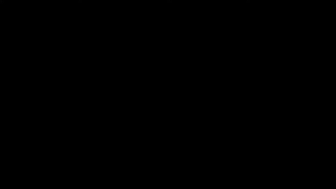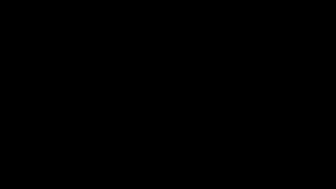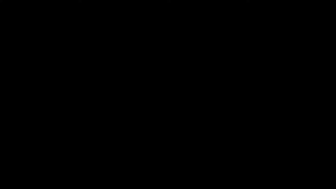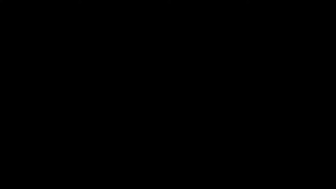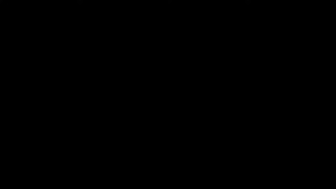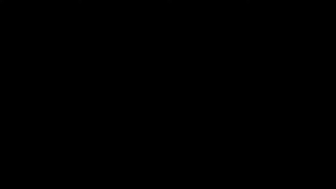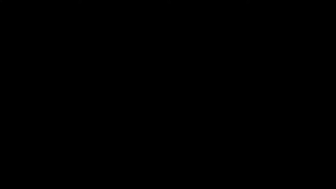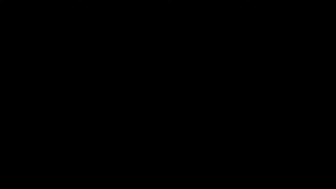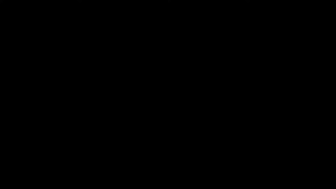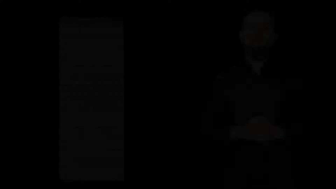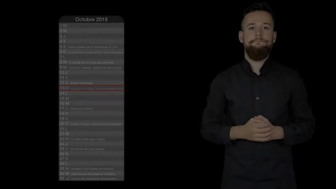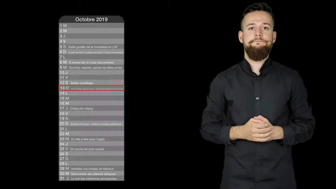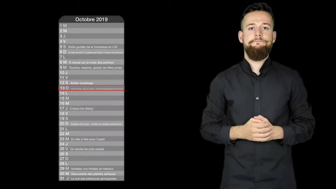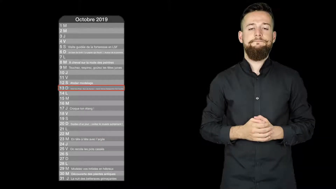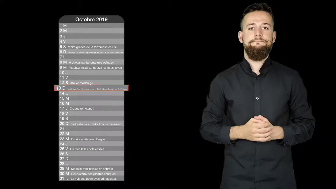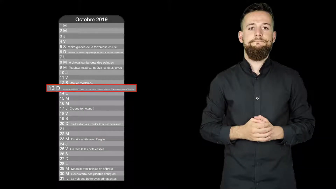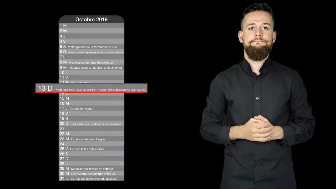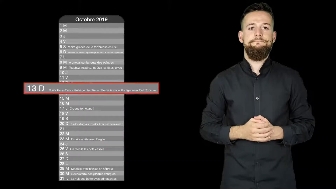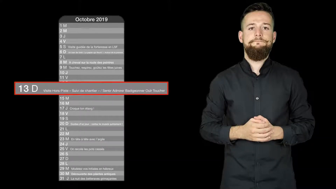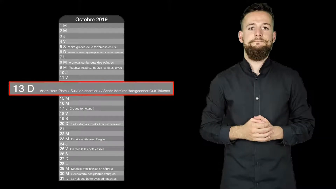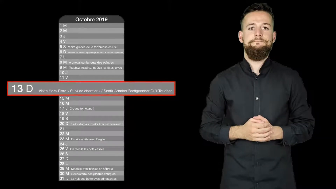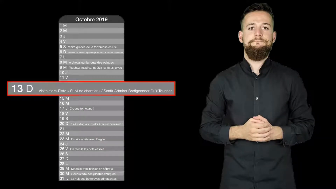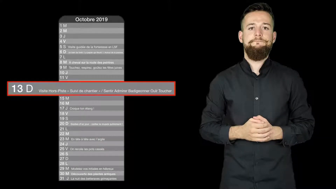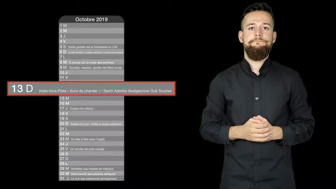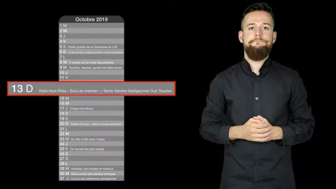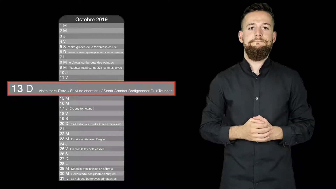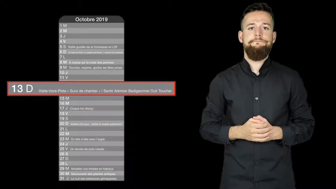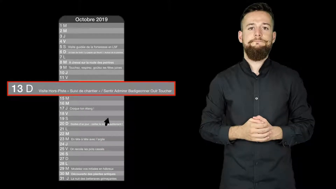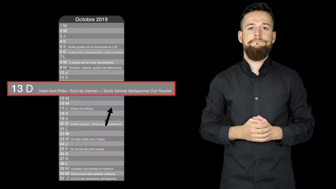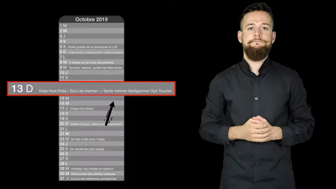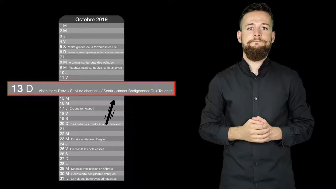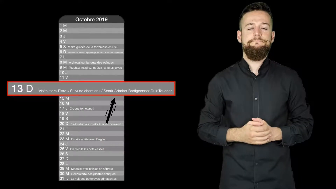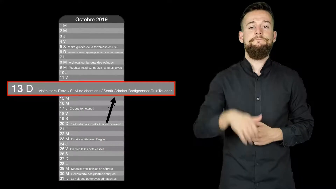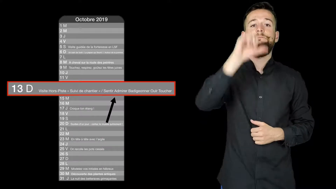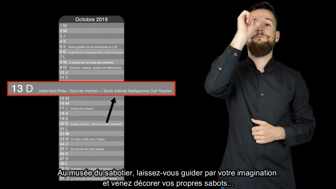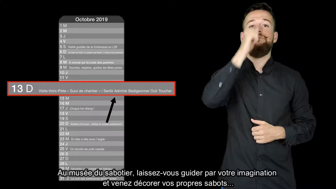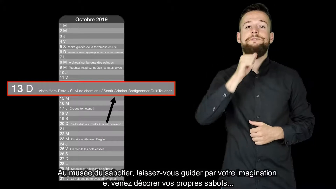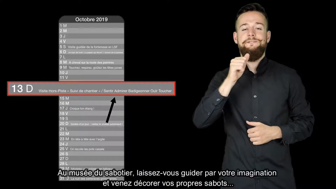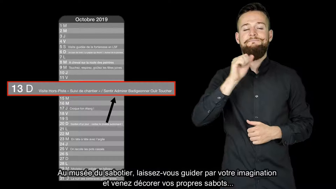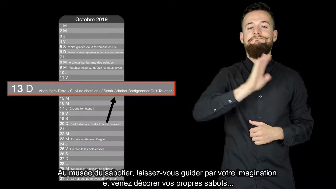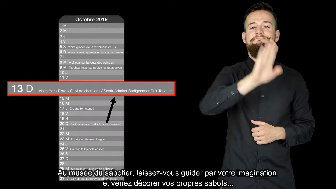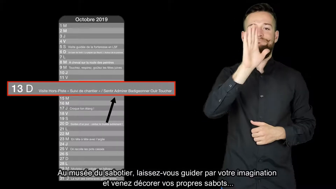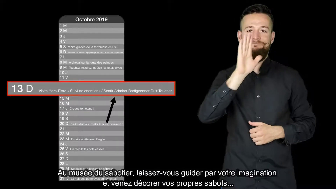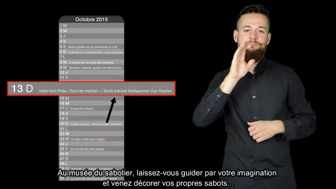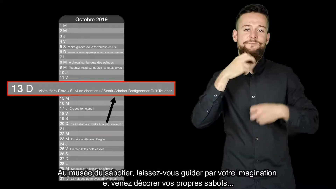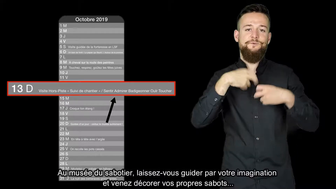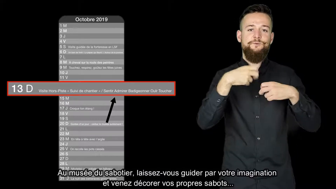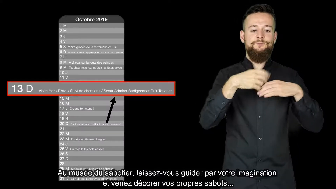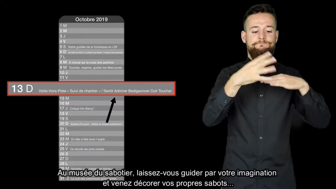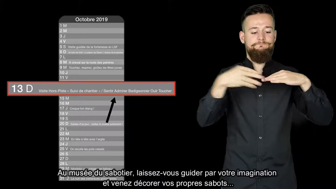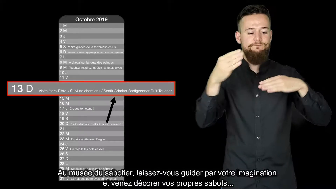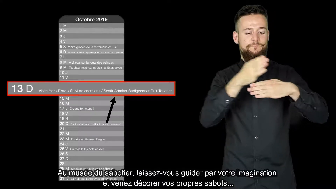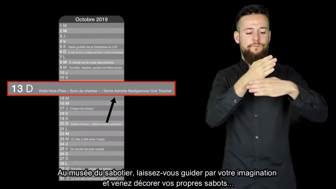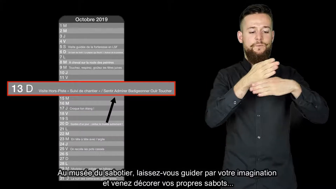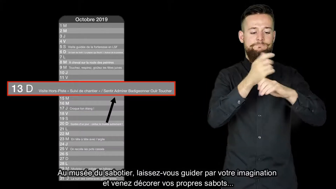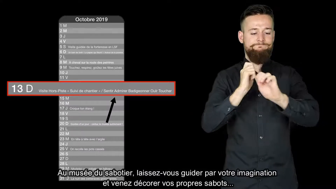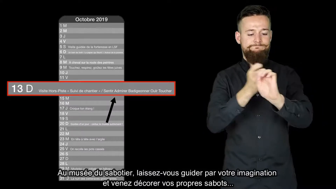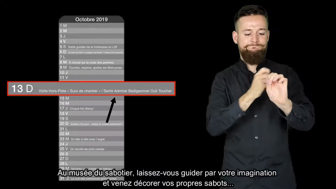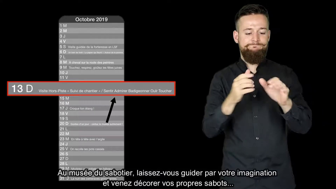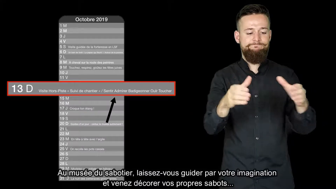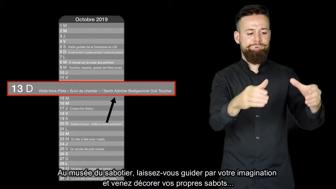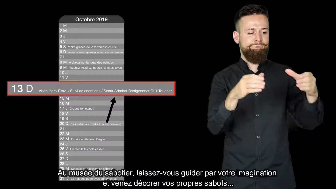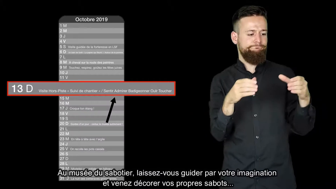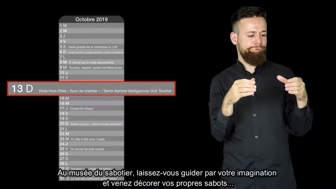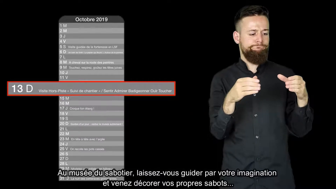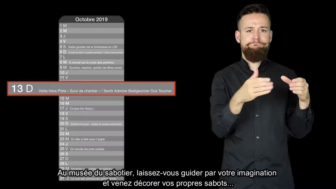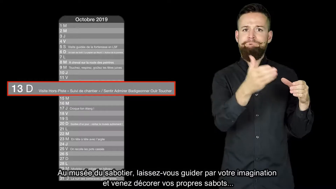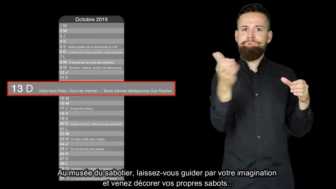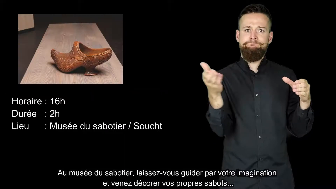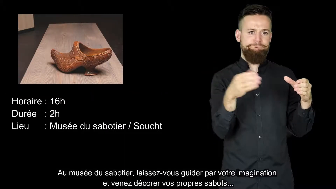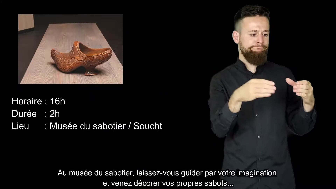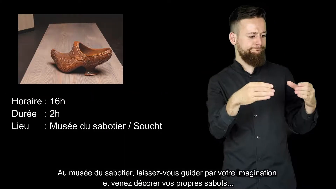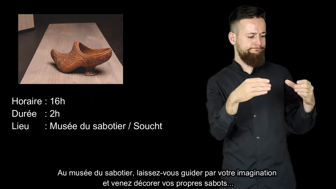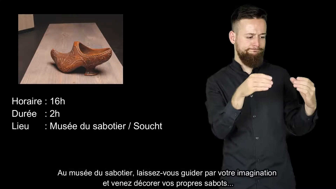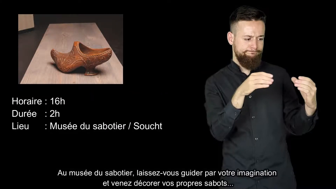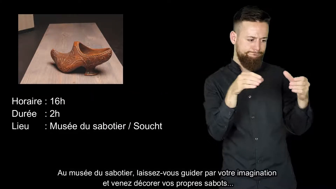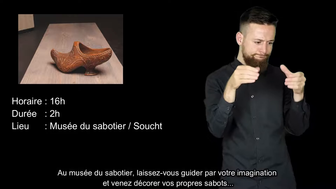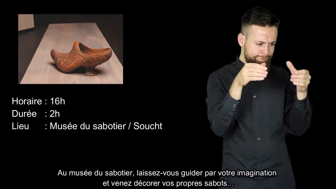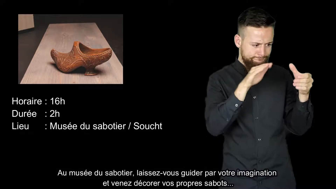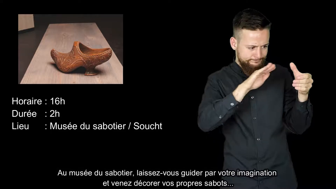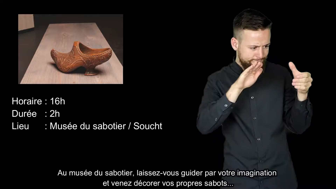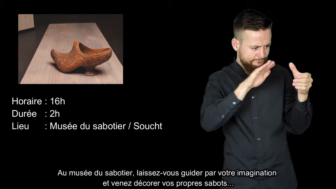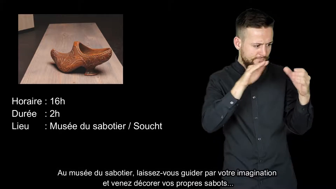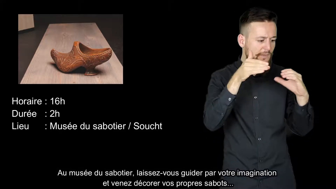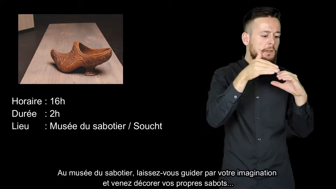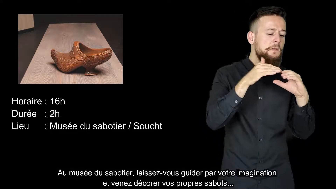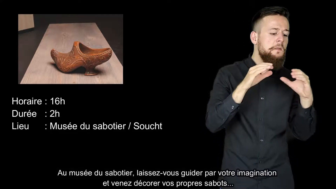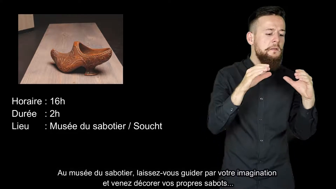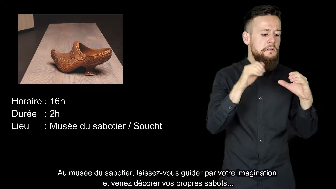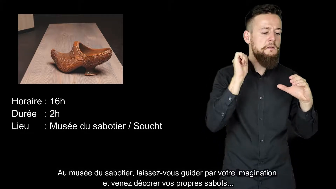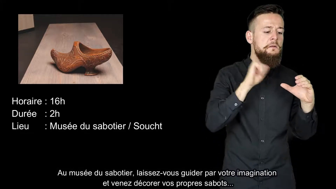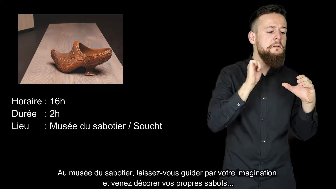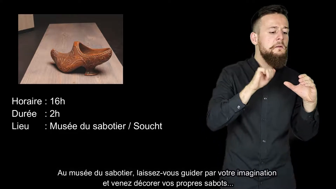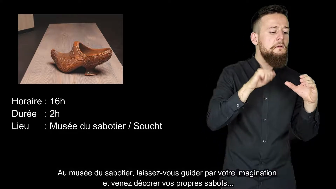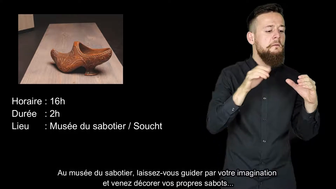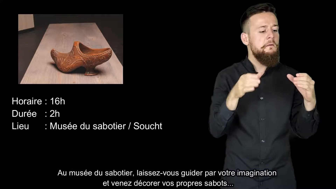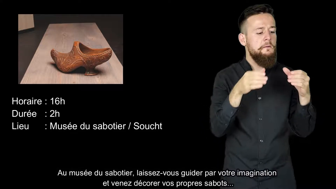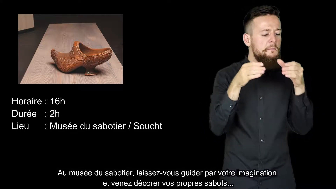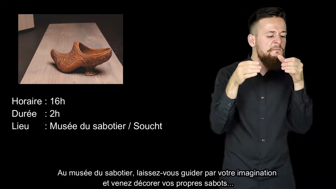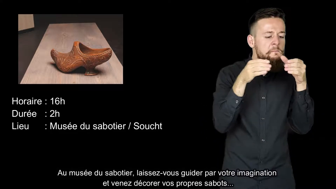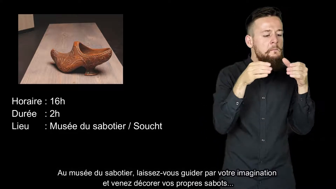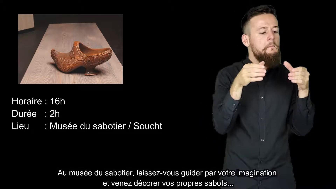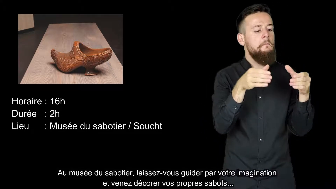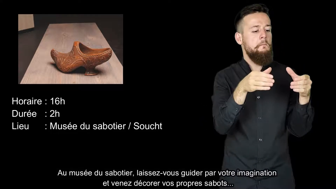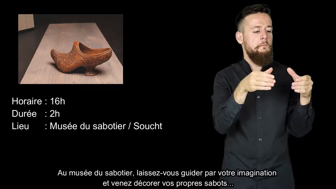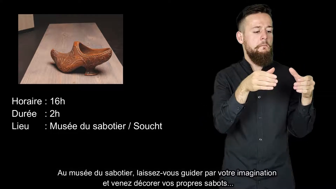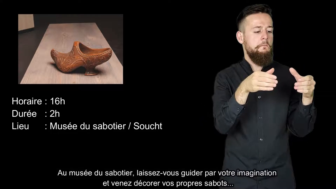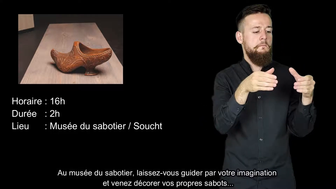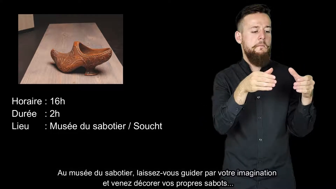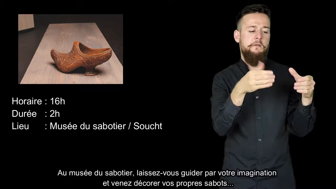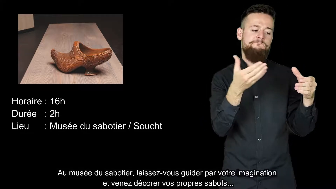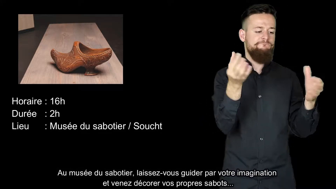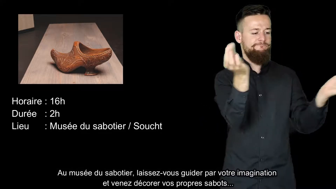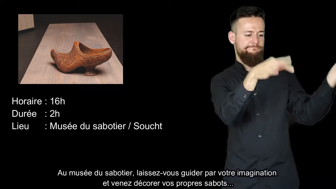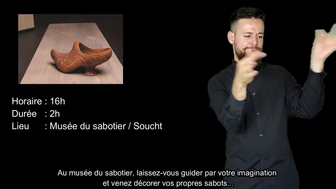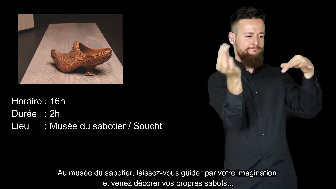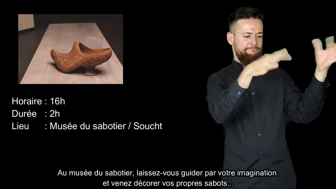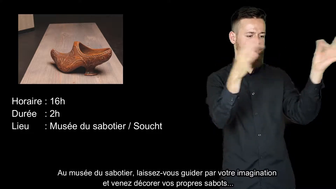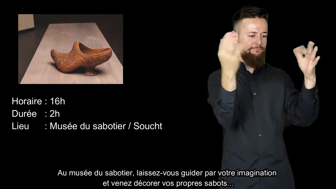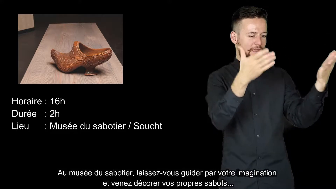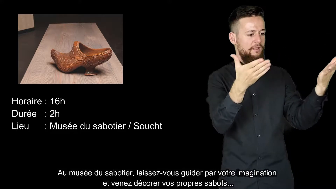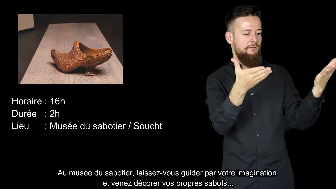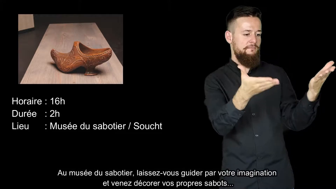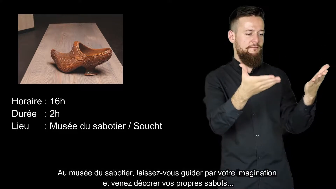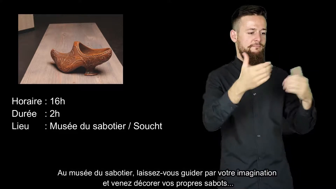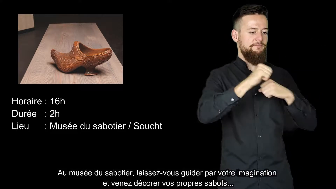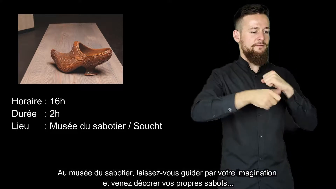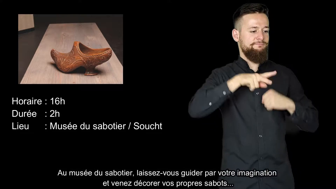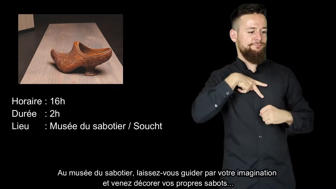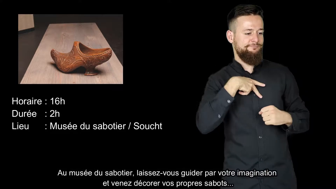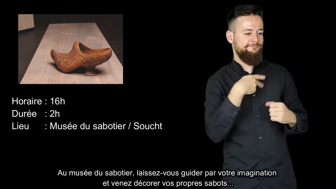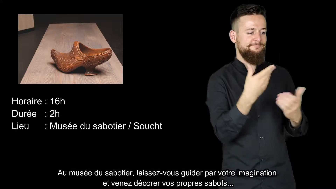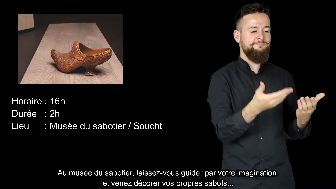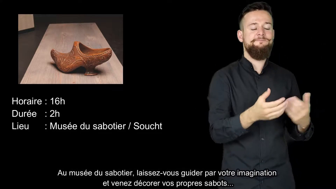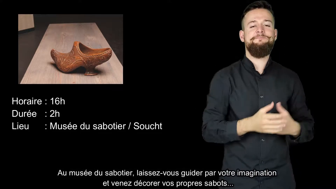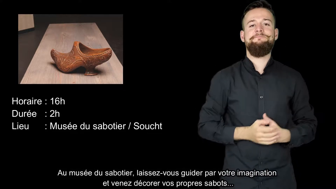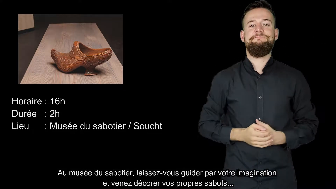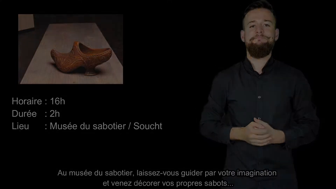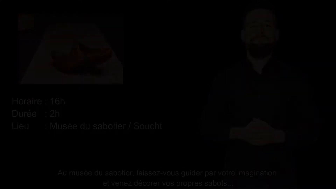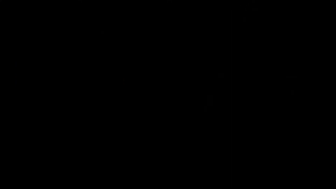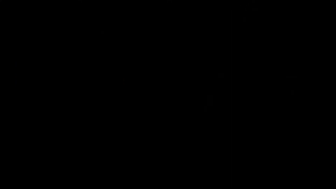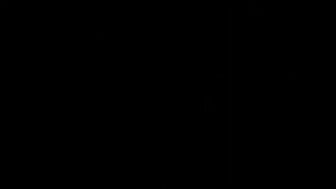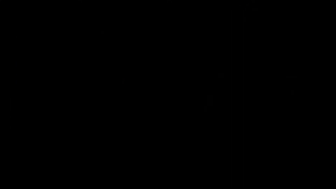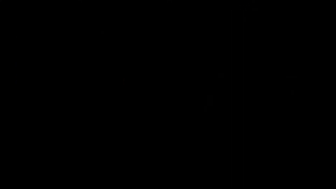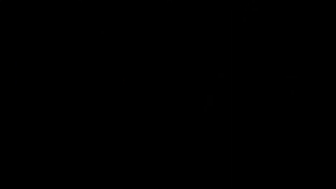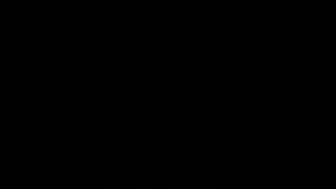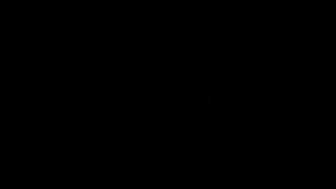Sentir Admirer Badigeonner Ouïr Toucher